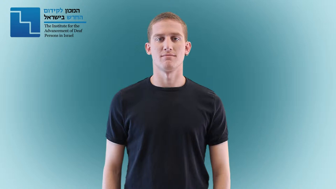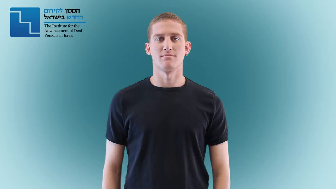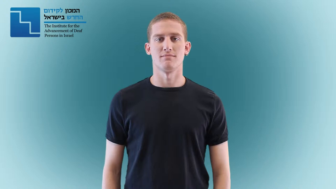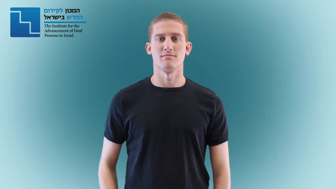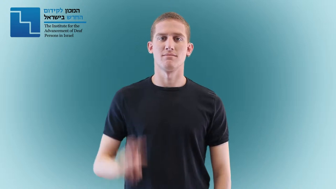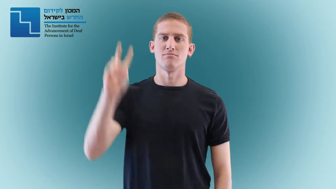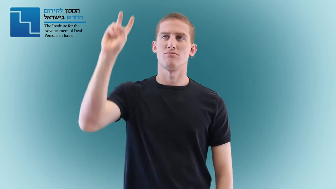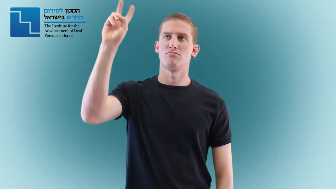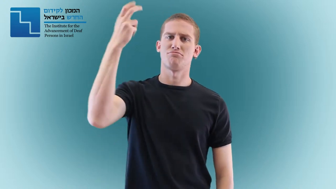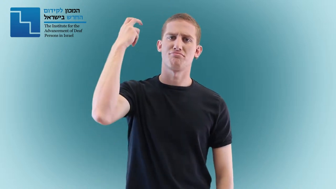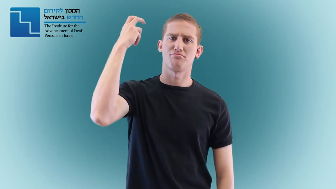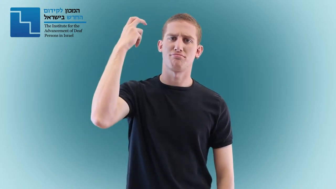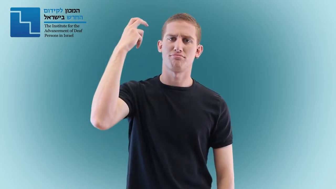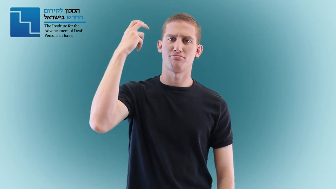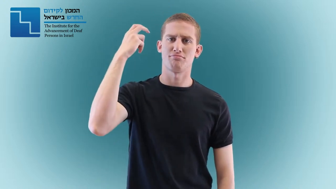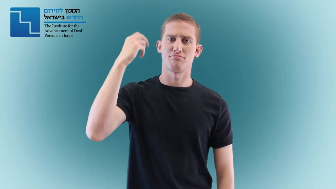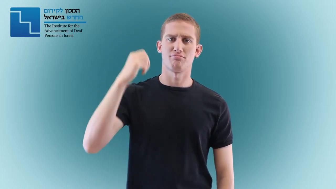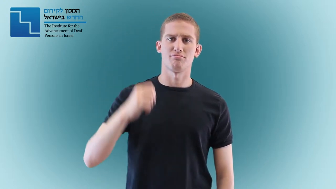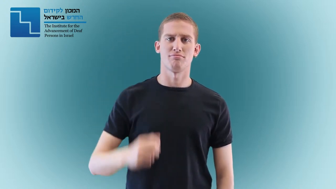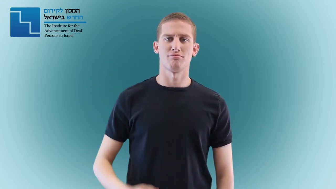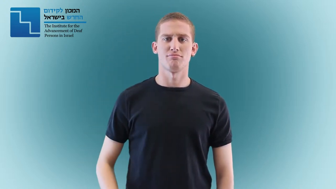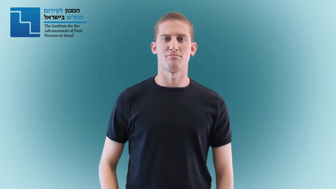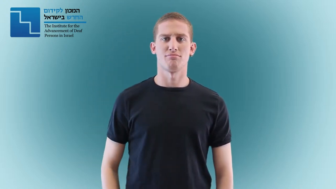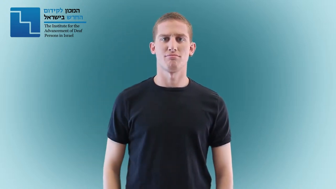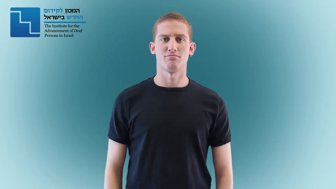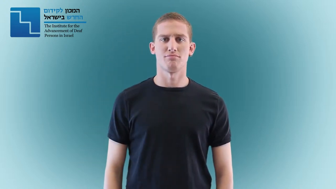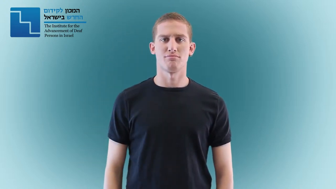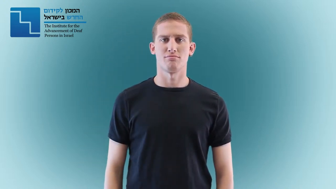להזמין